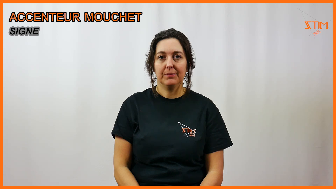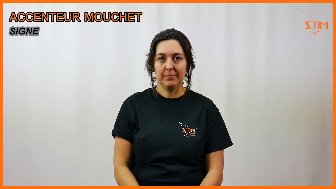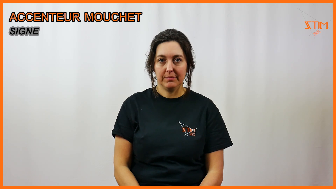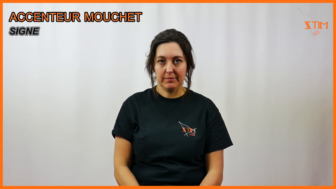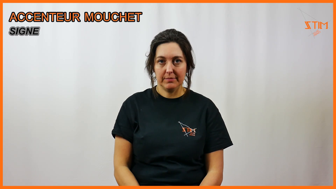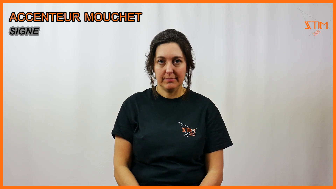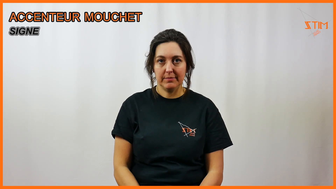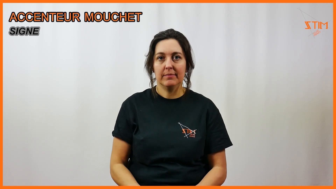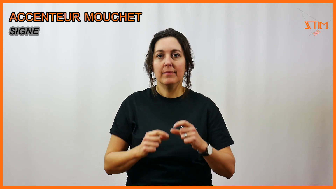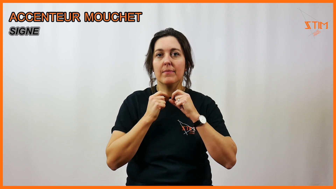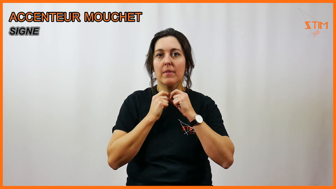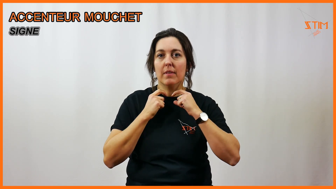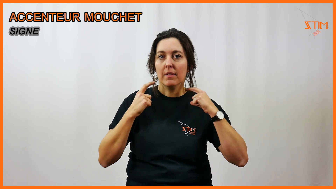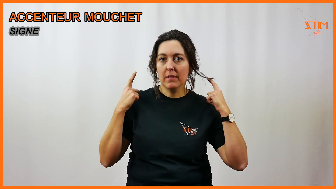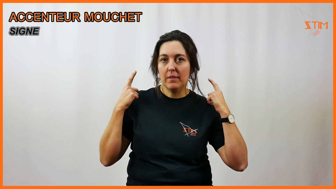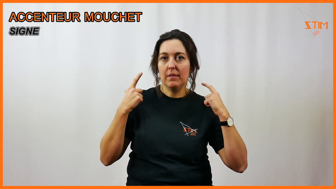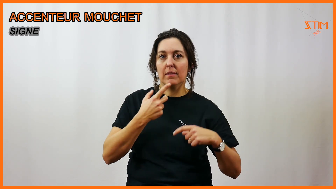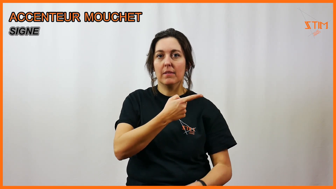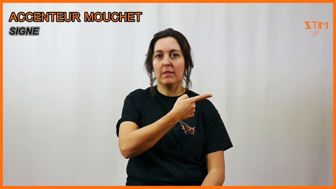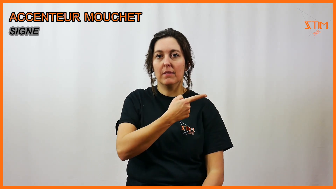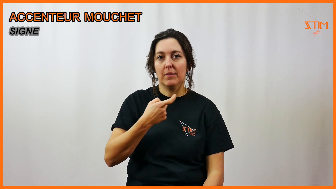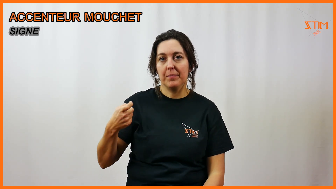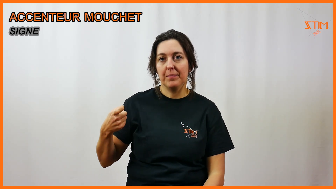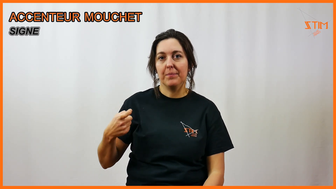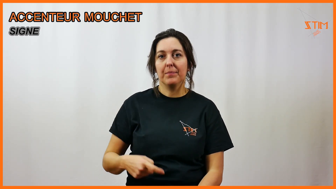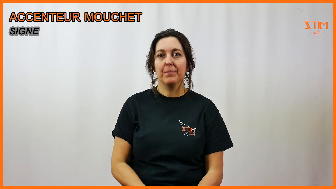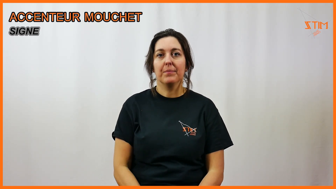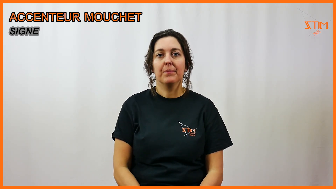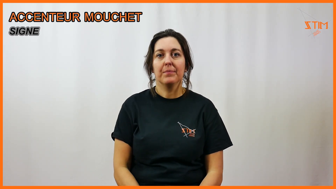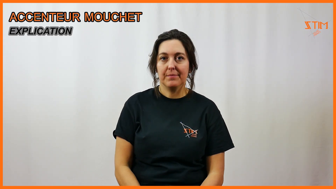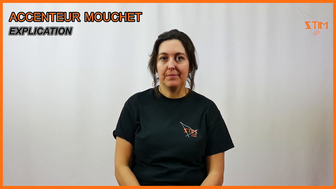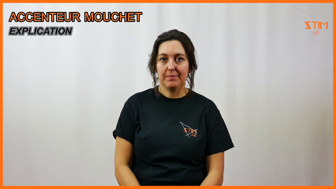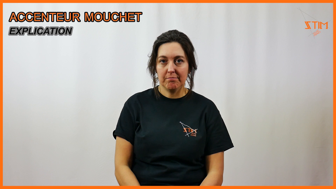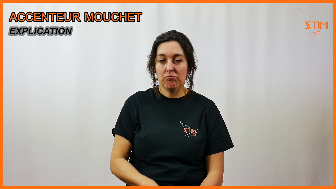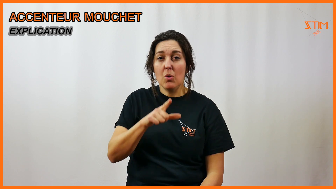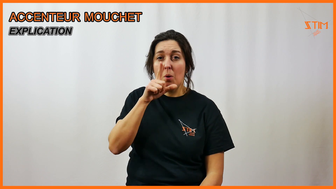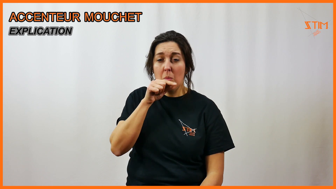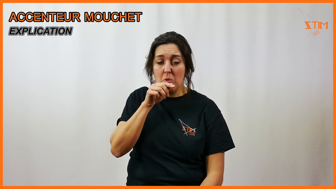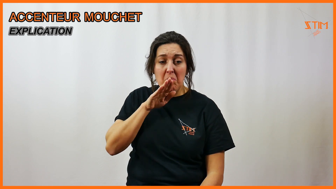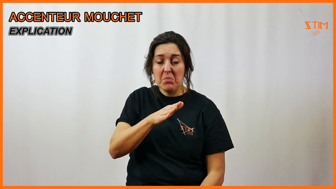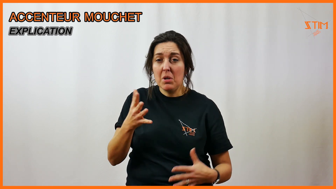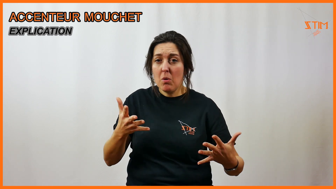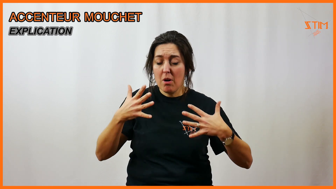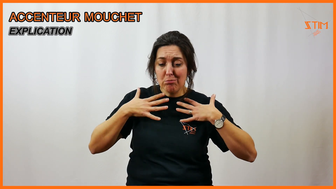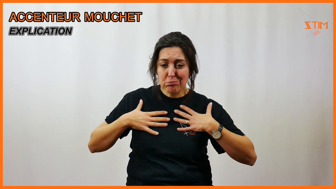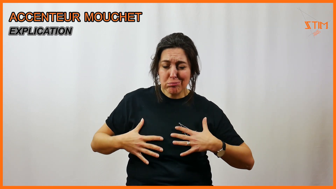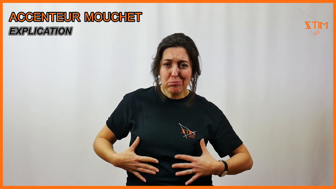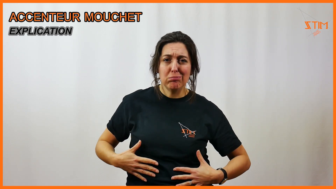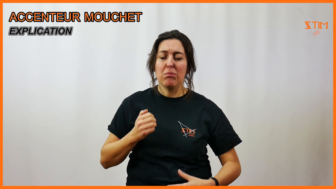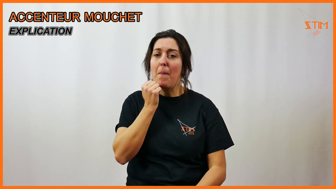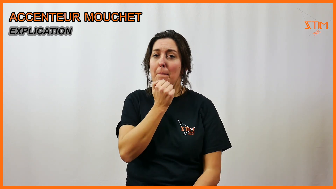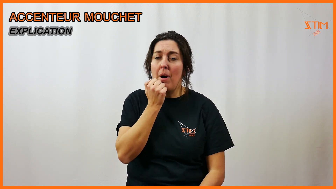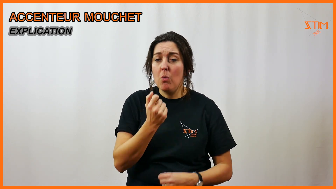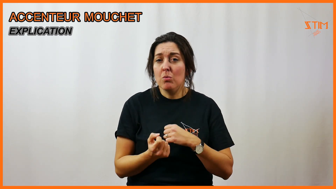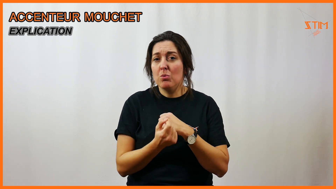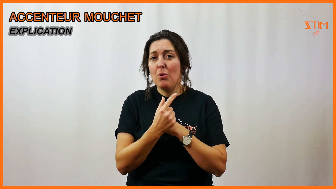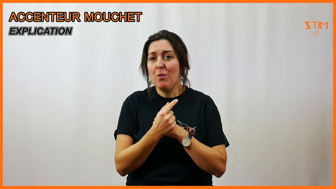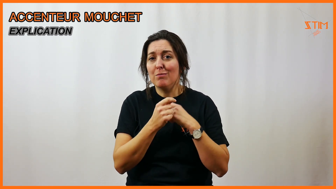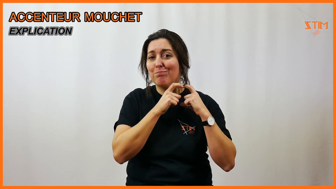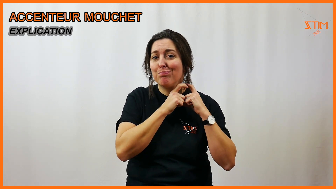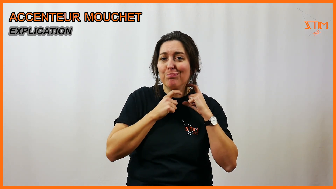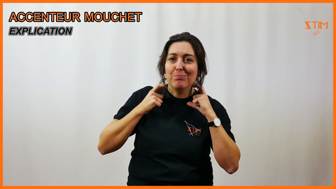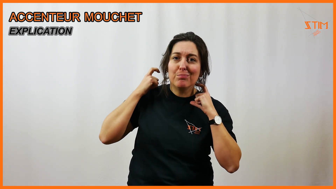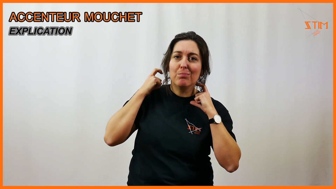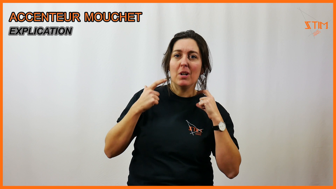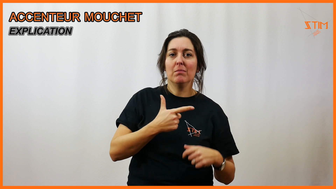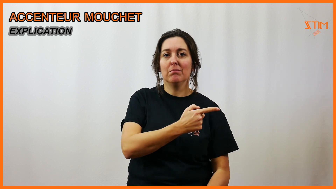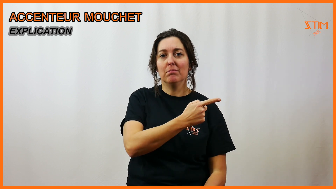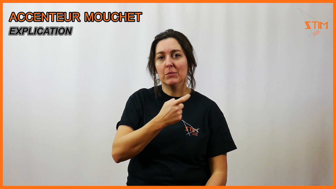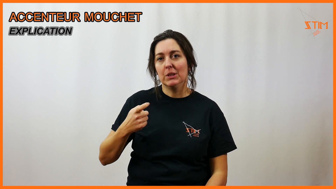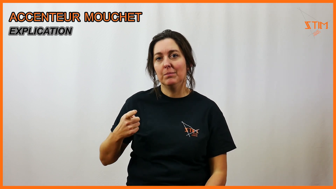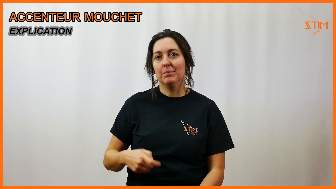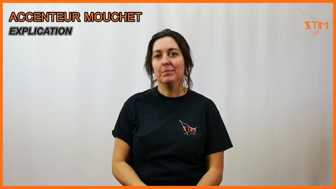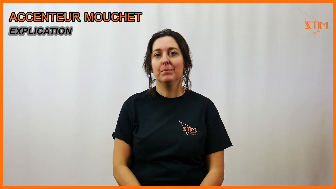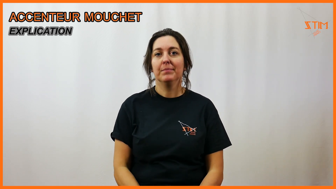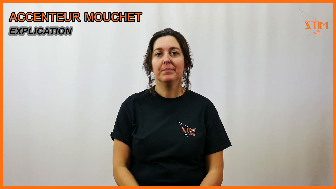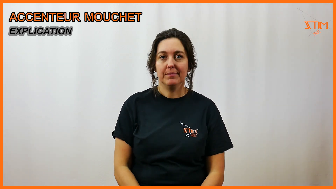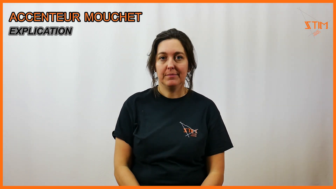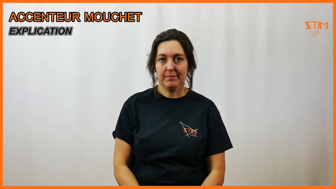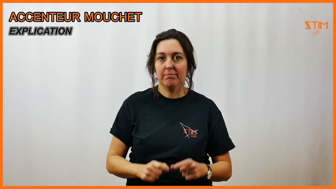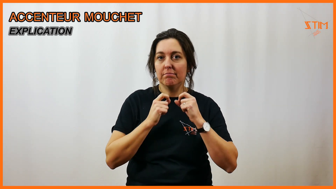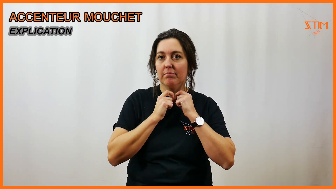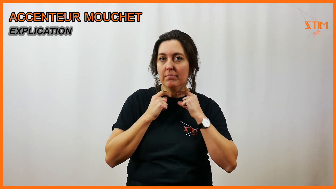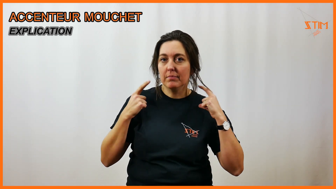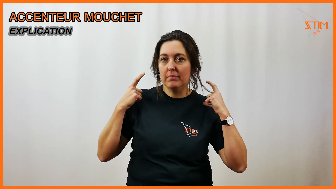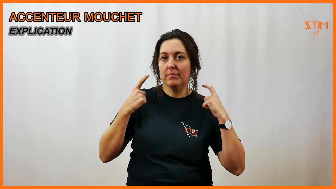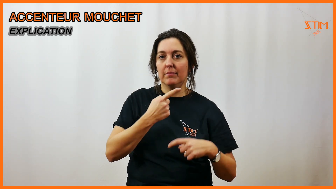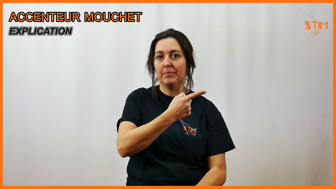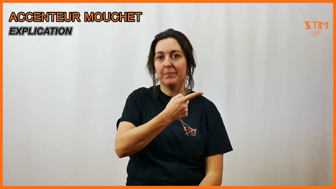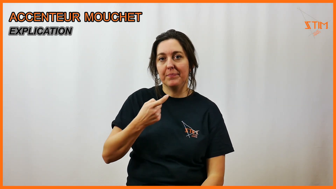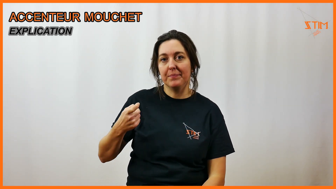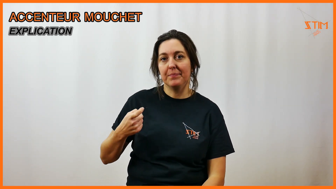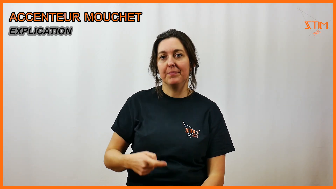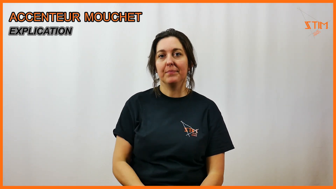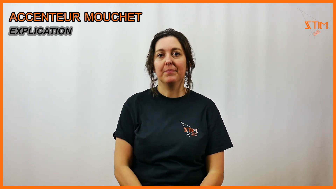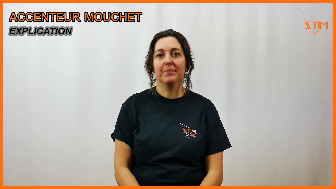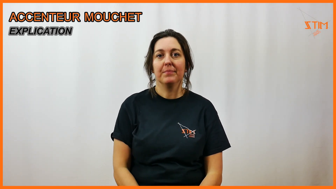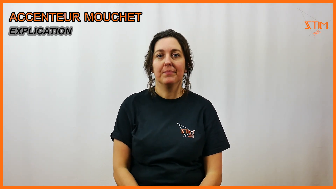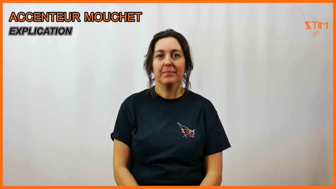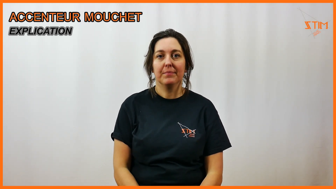Accenteur Mouchet